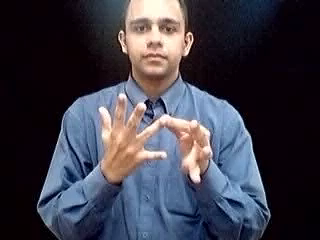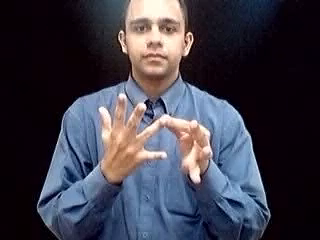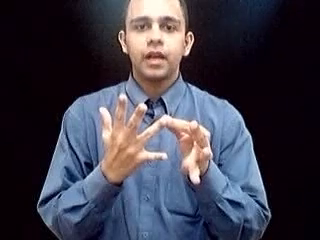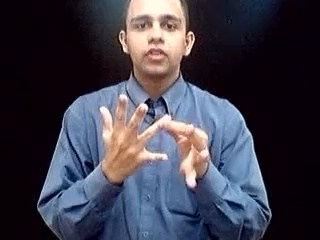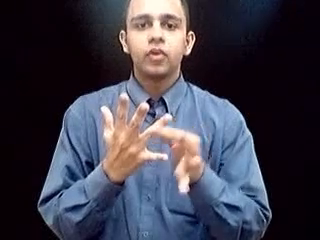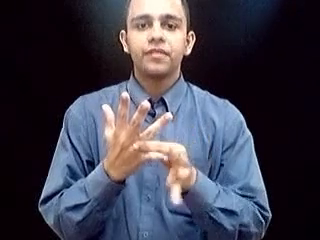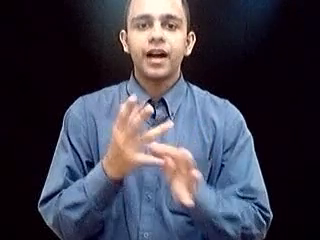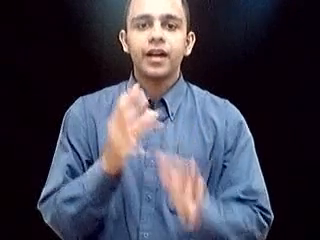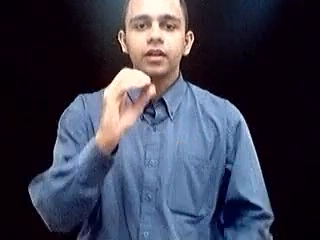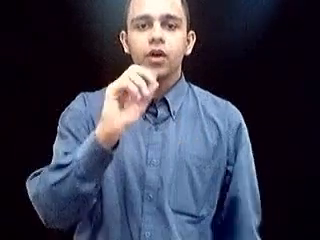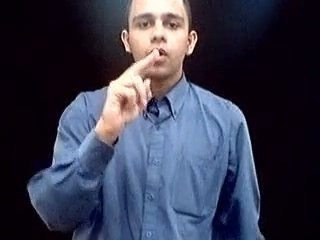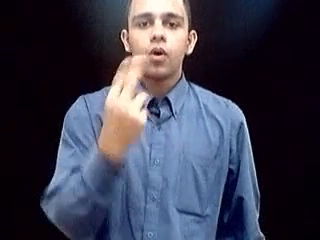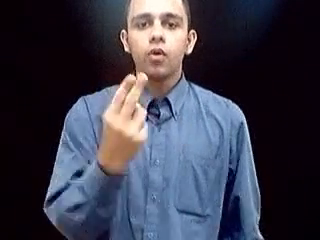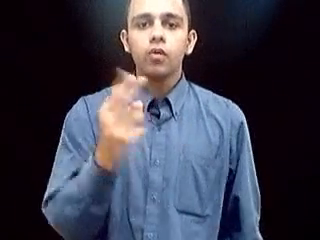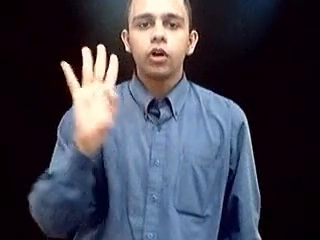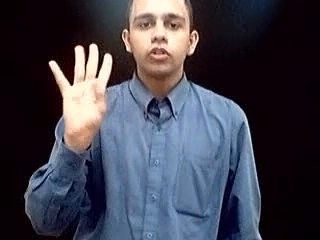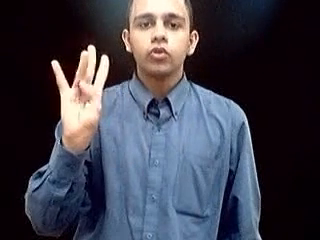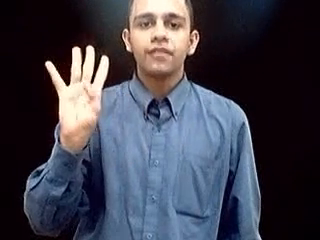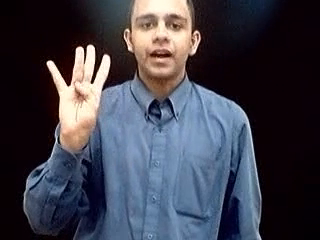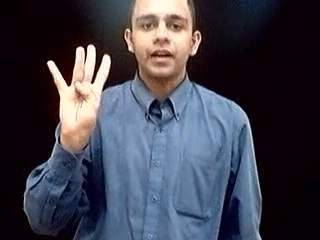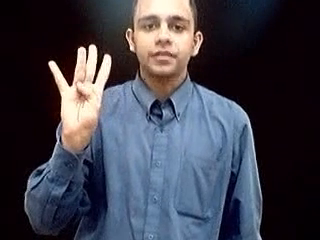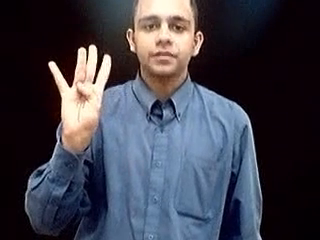noivar